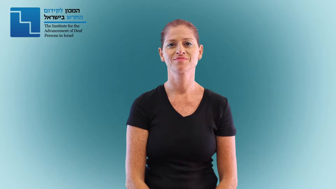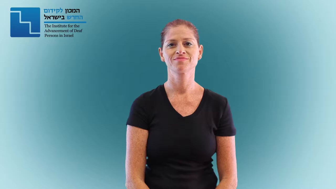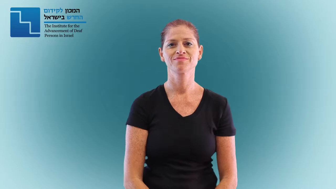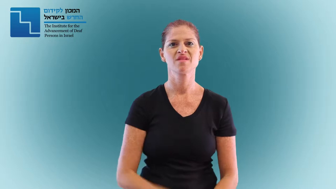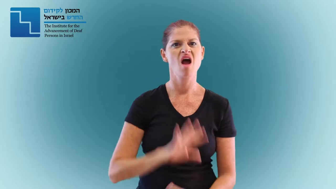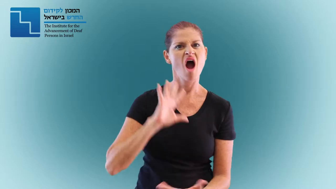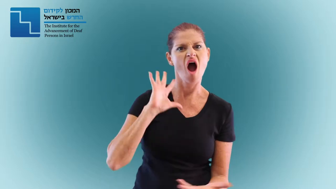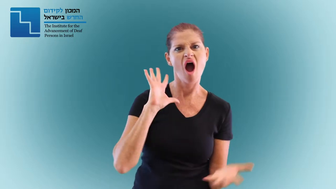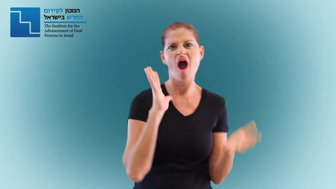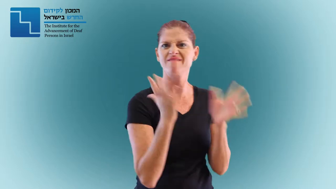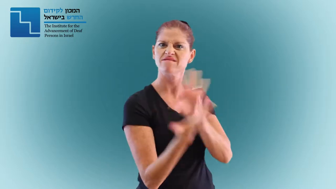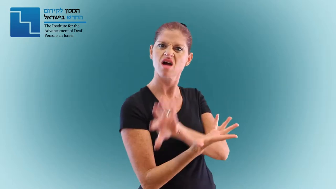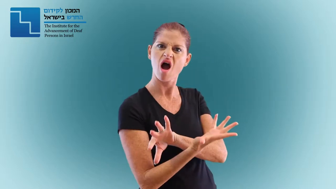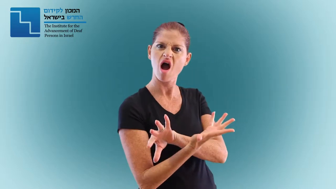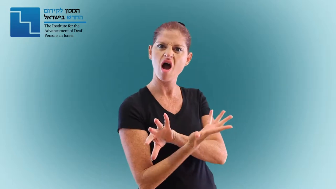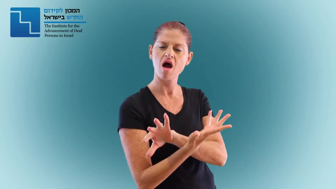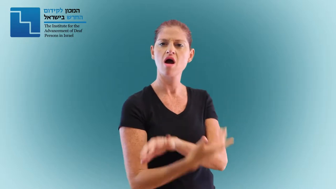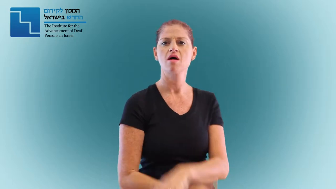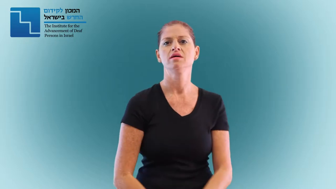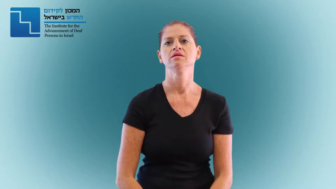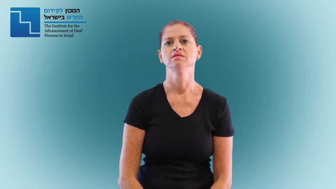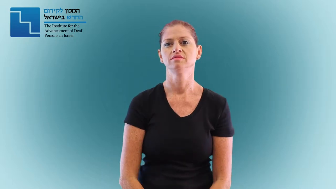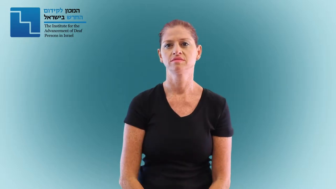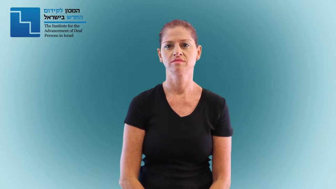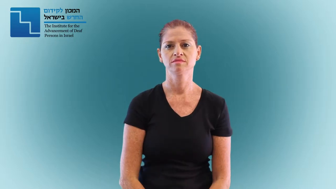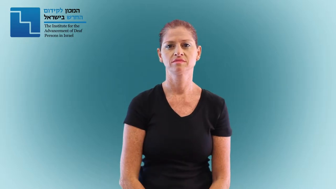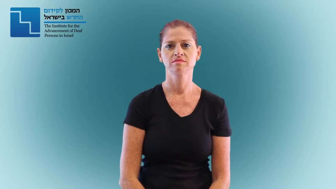להפוך